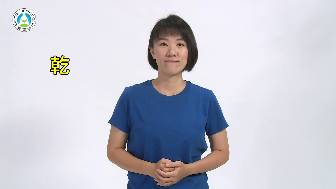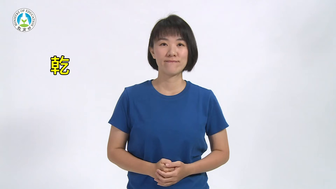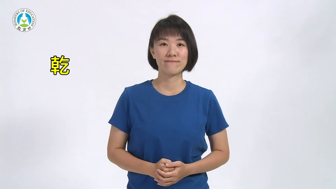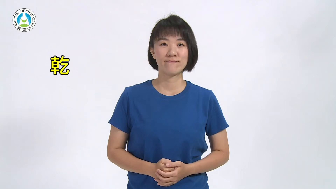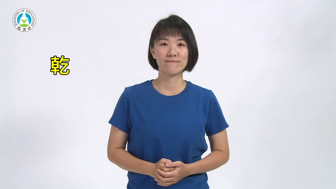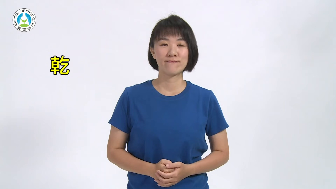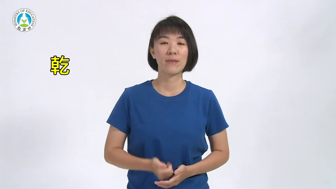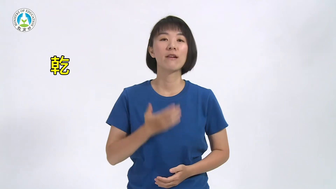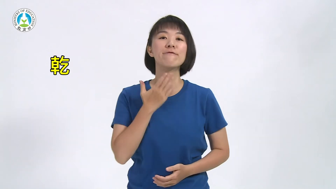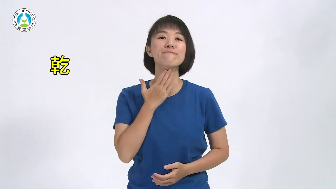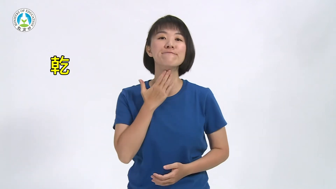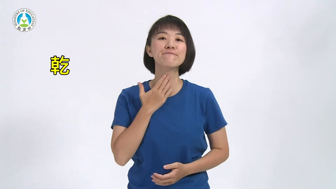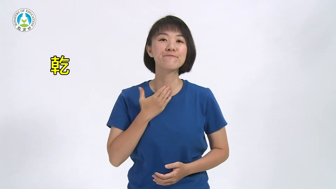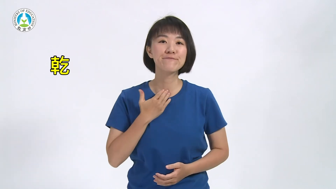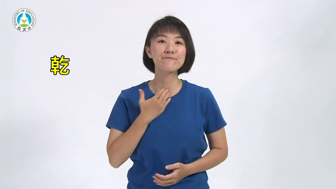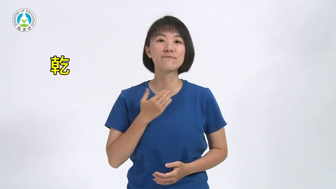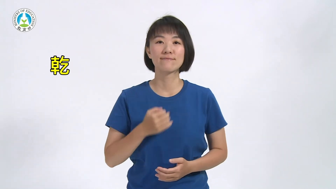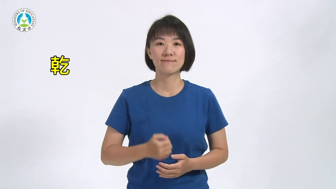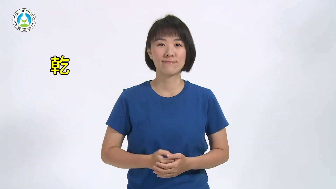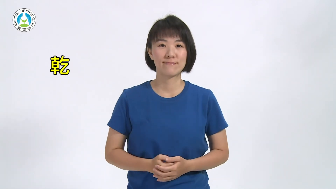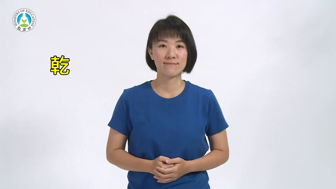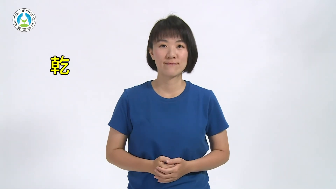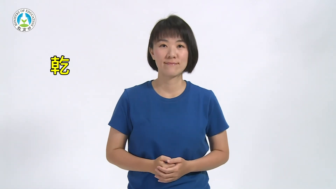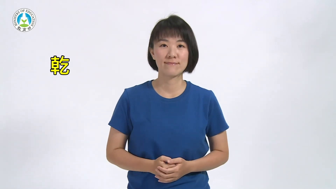乾